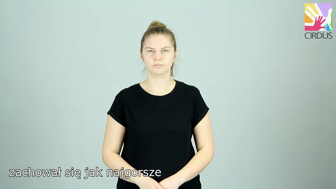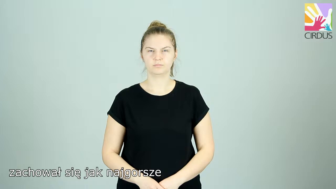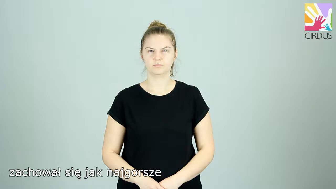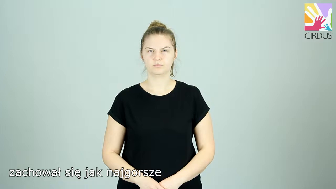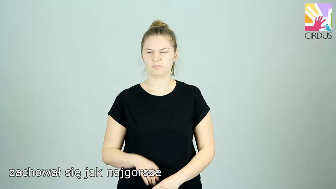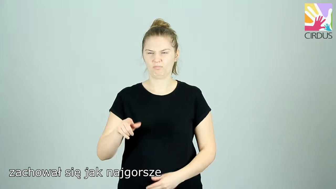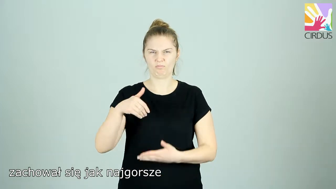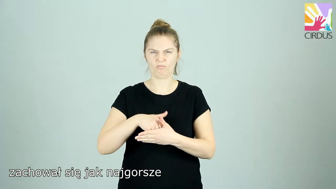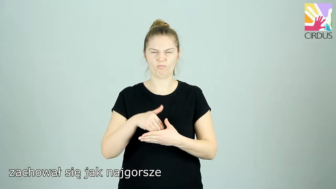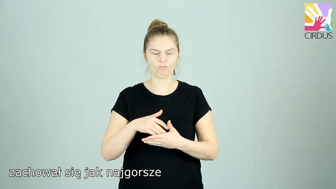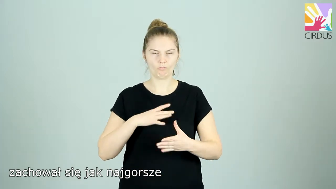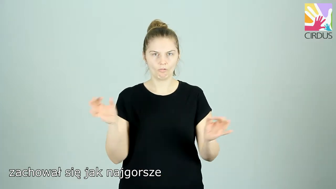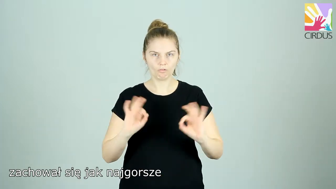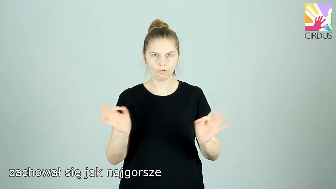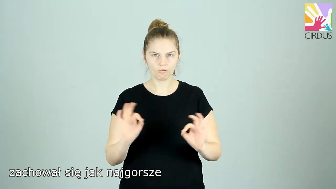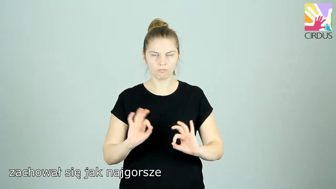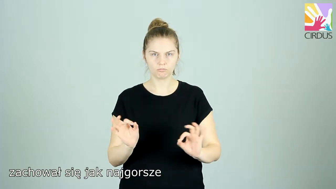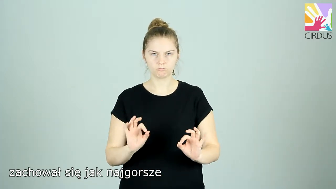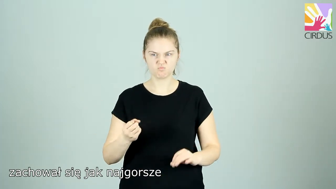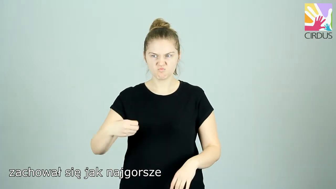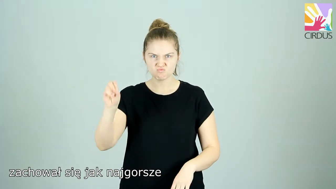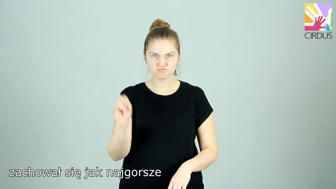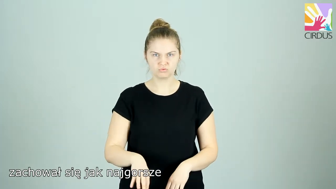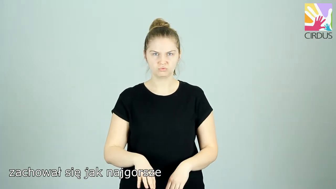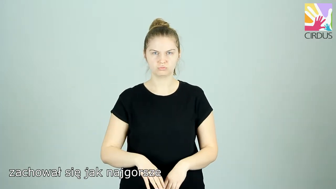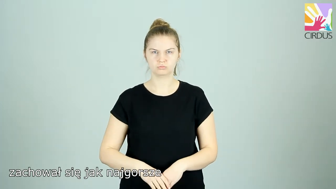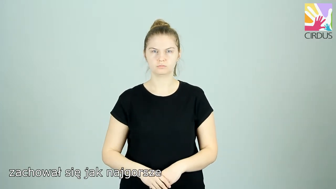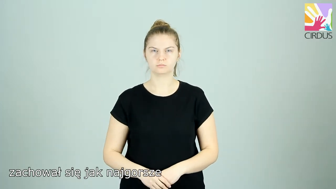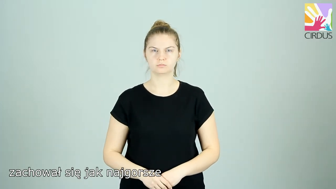zachował się jak najgorszej